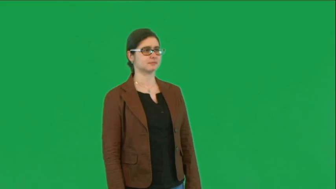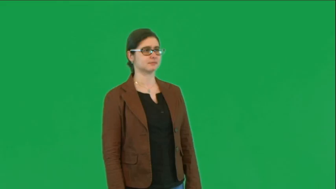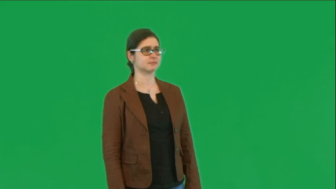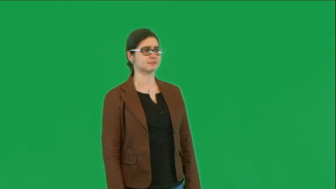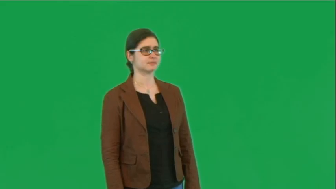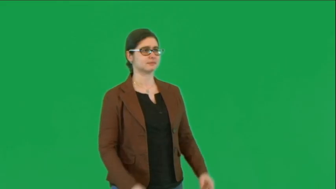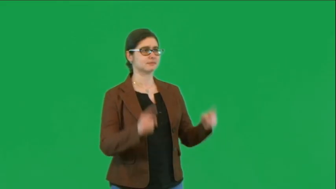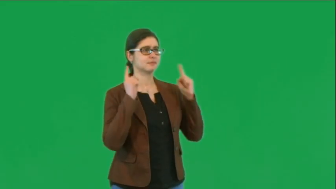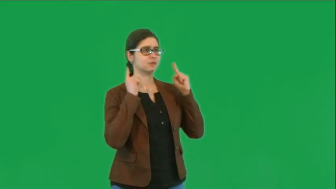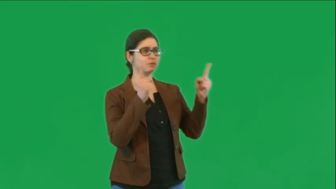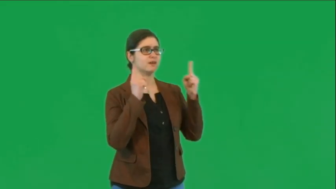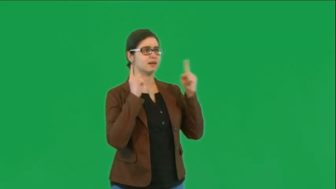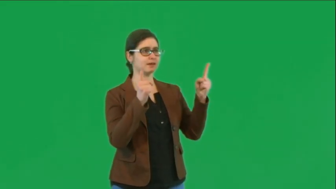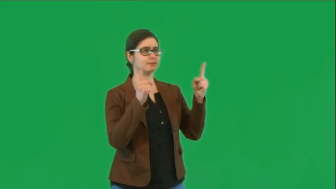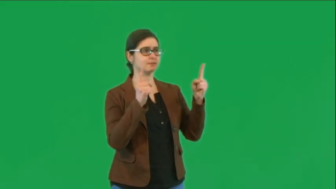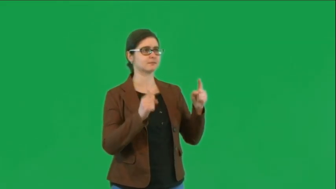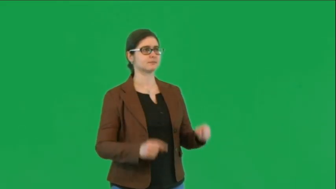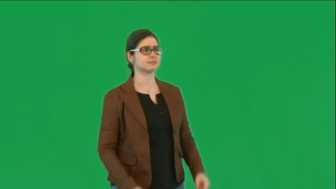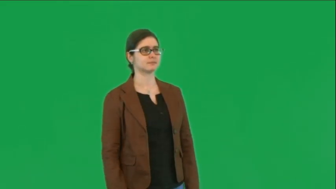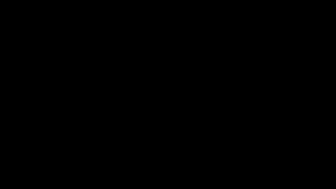uwaga